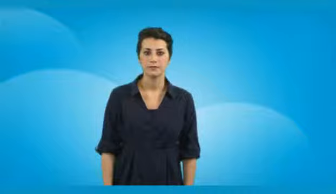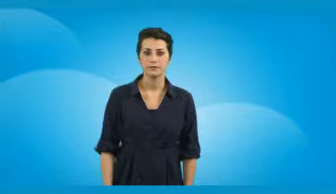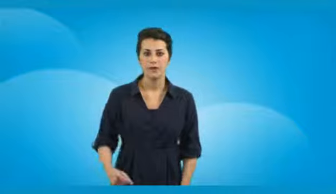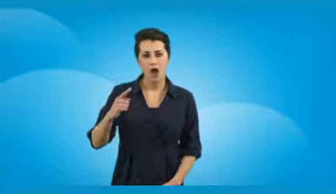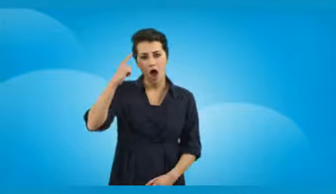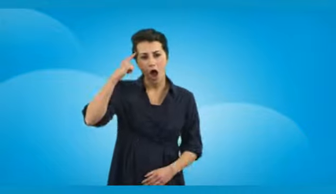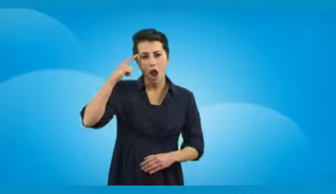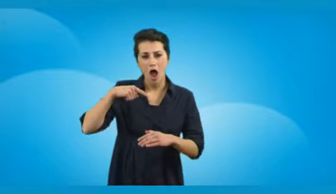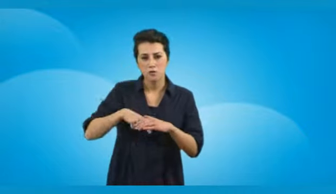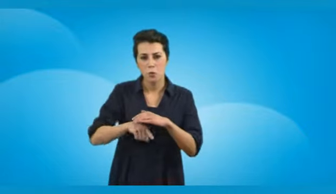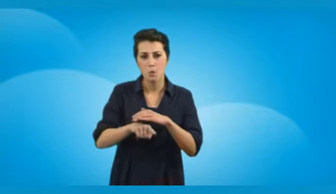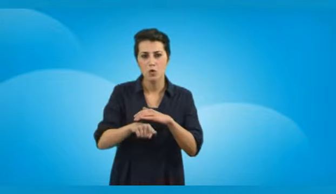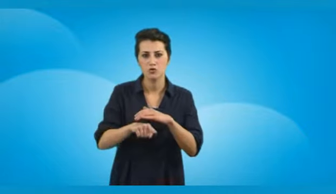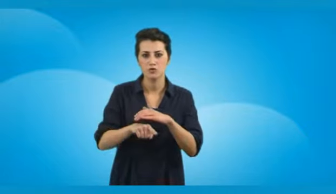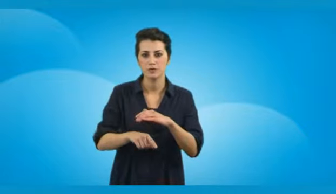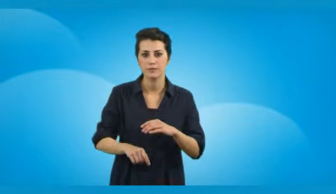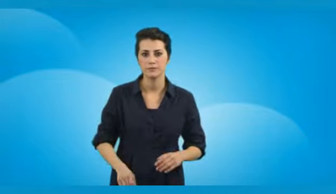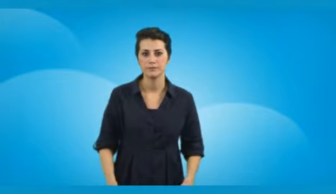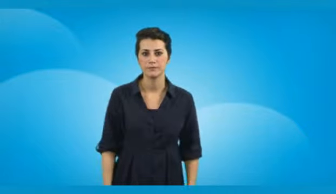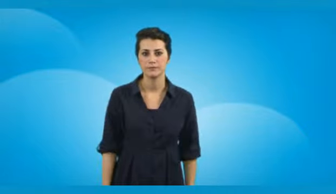Alattomos